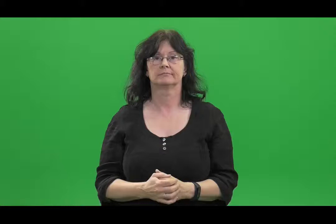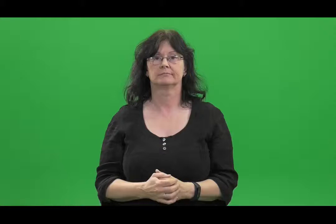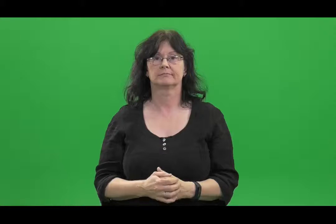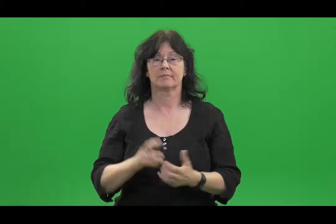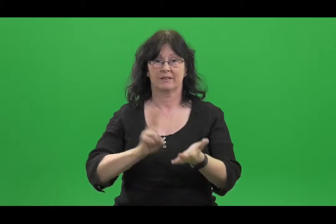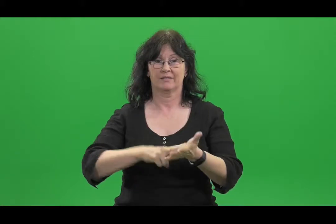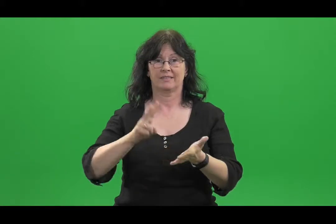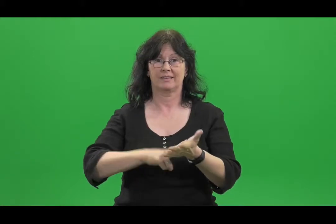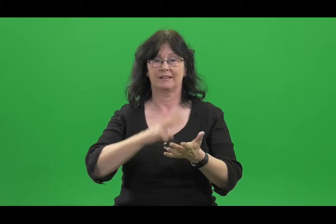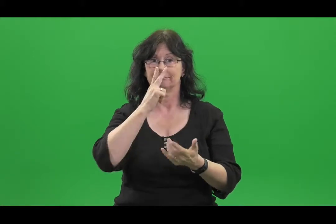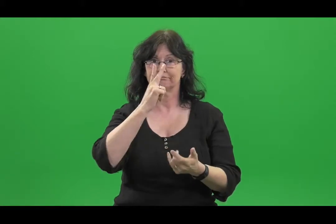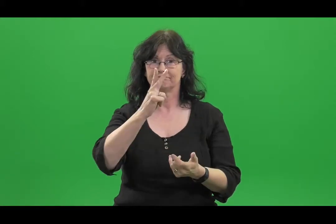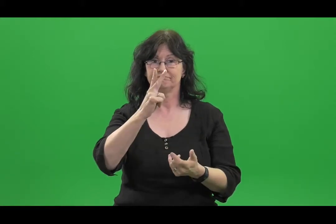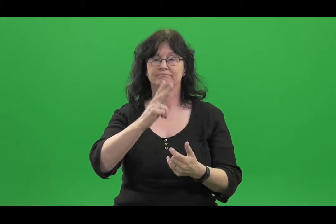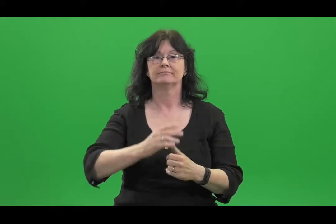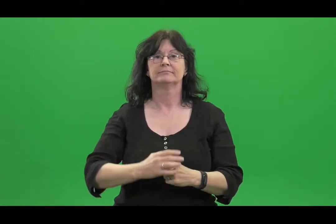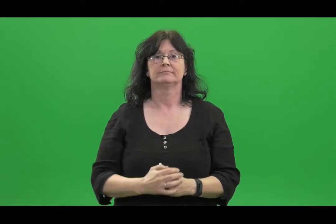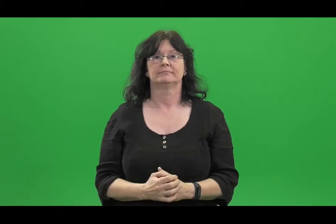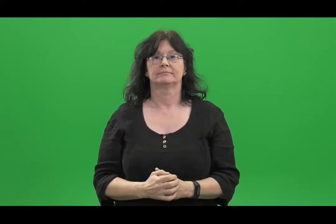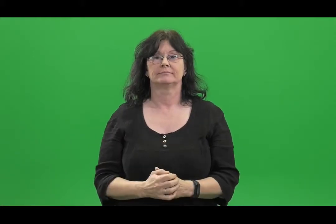Vitni